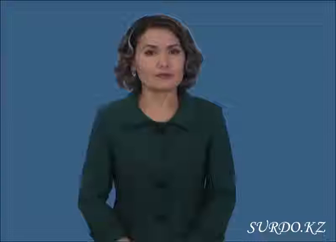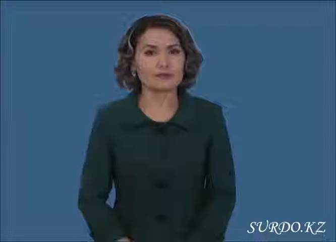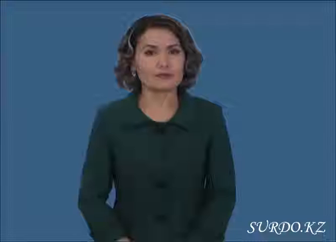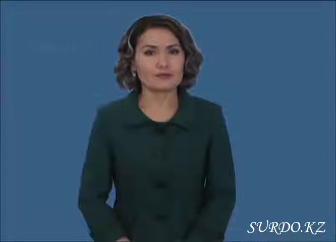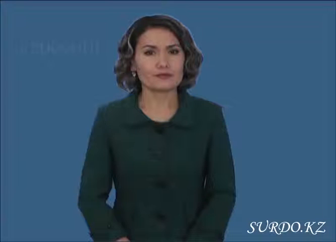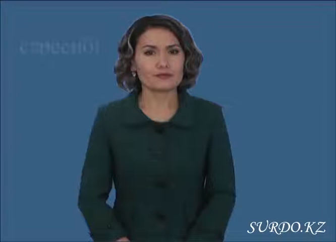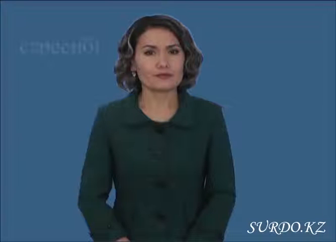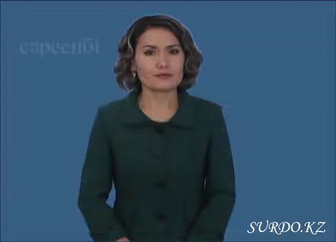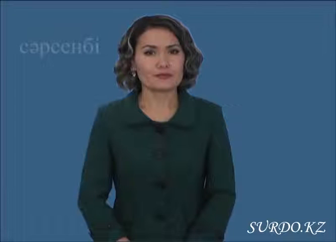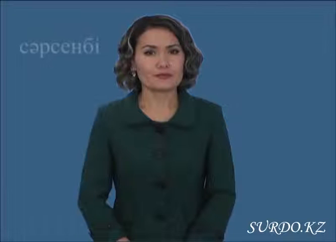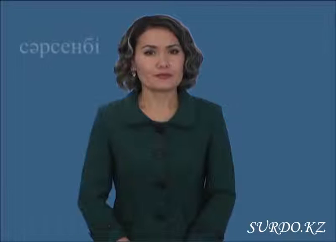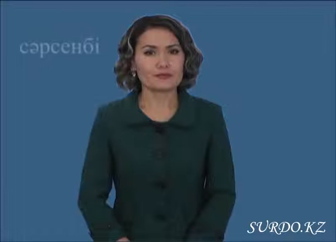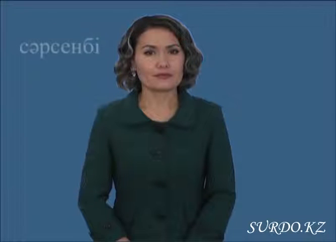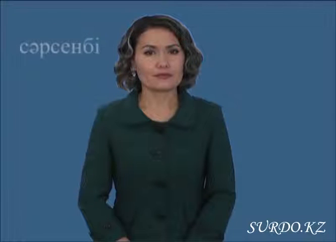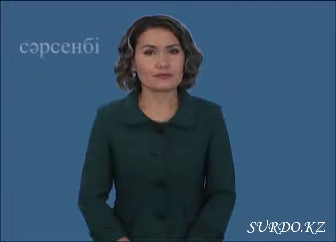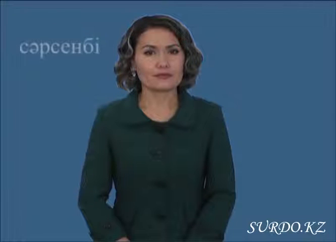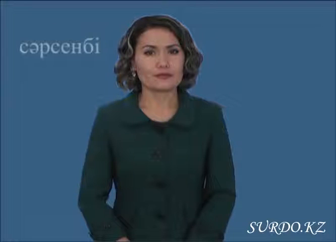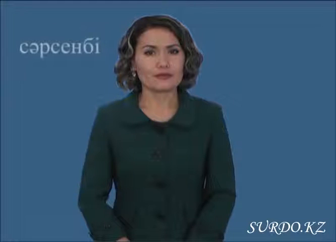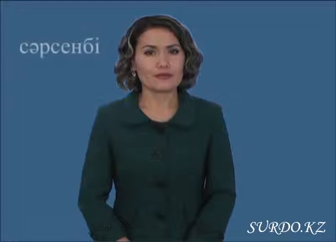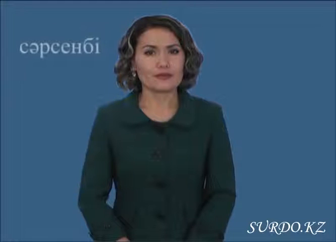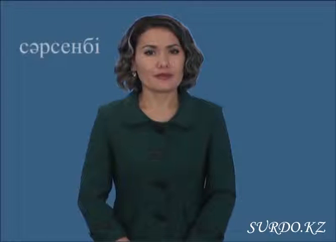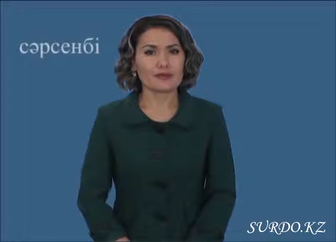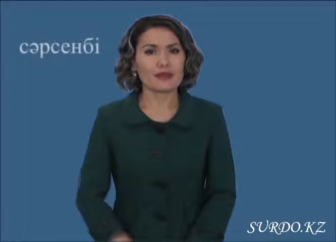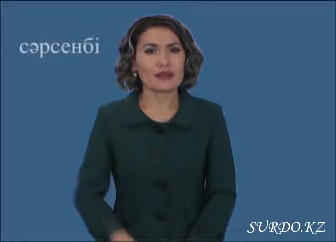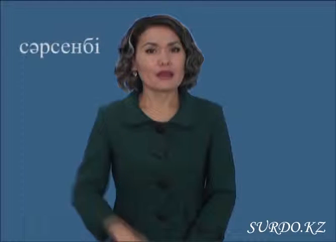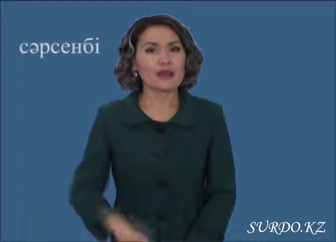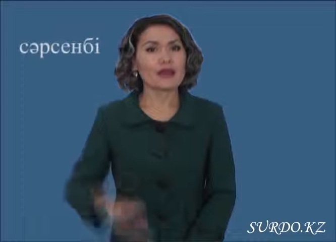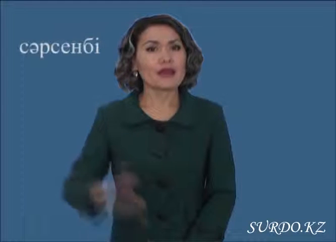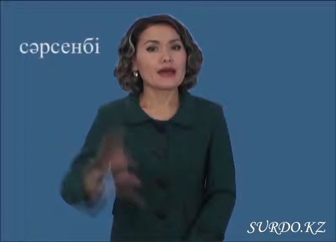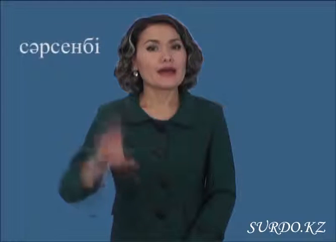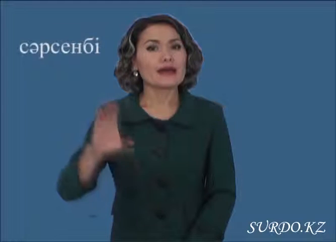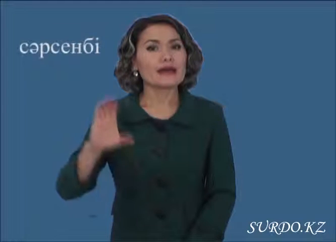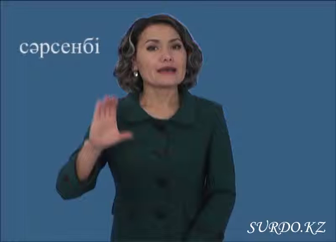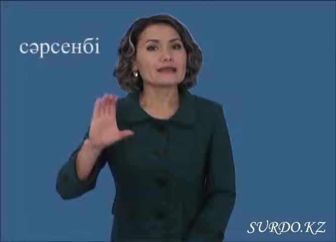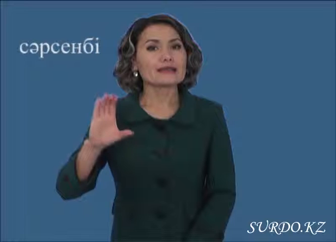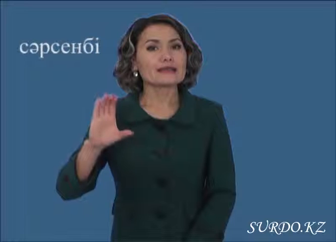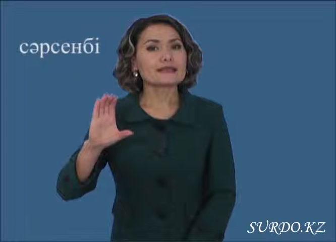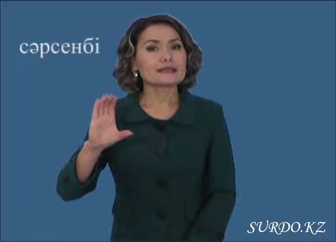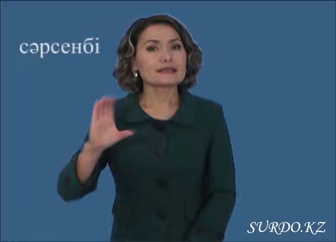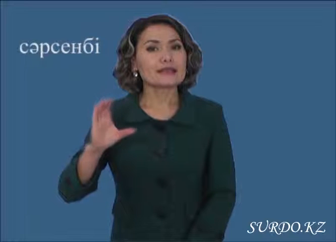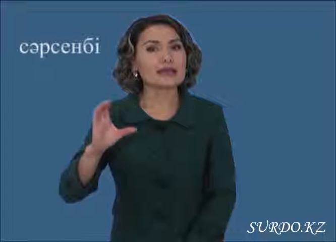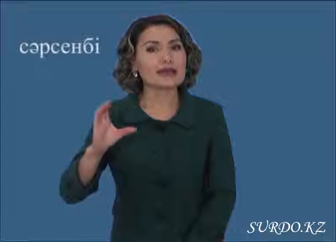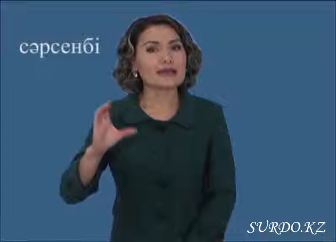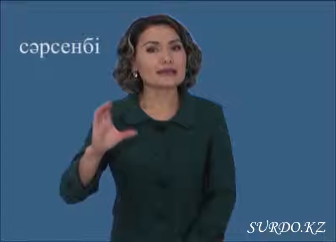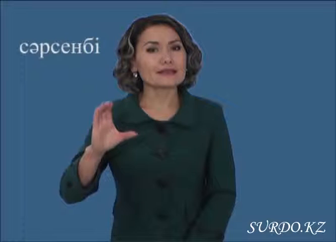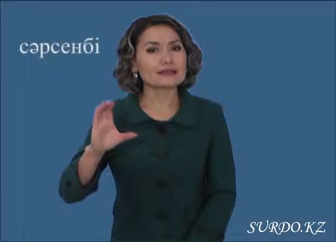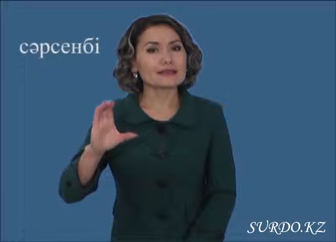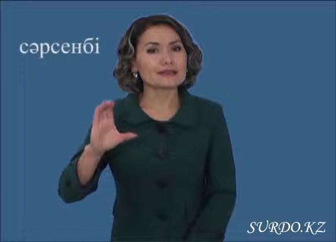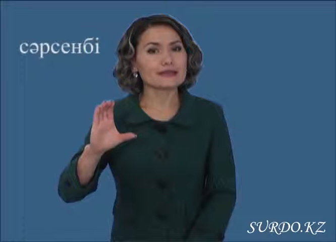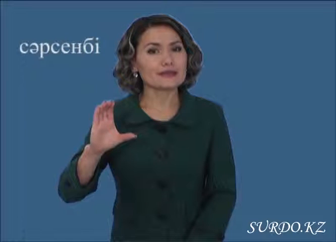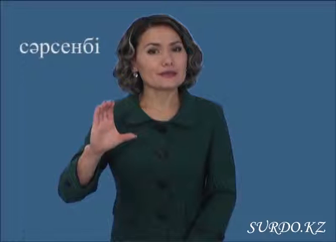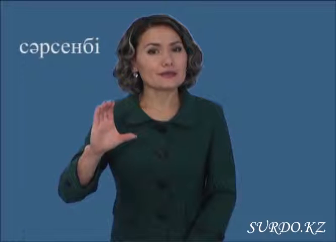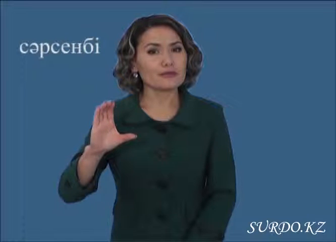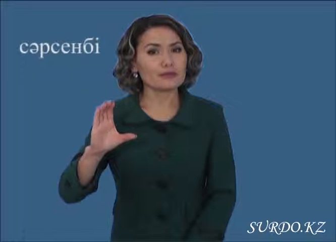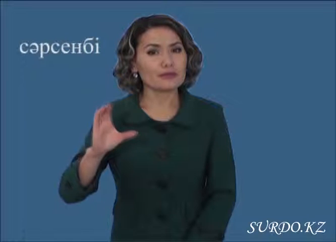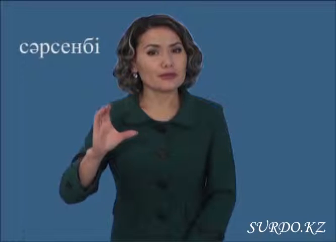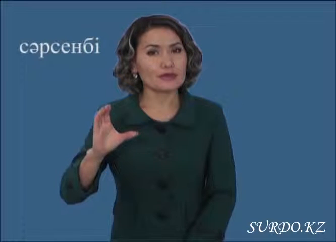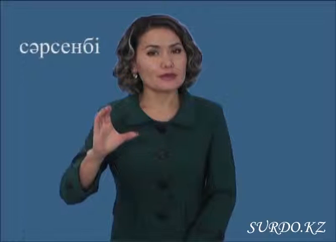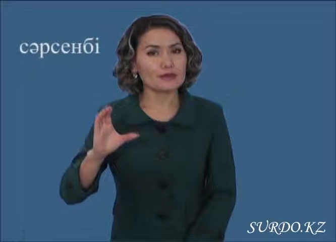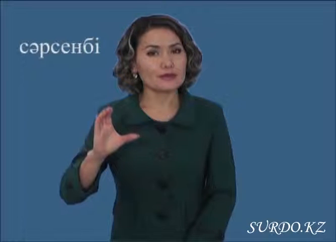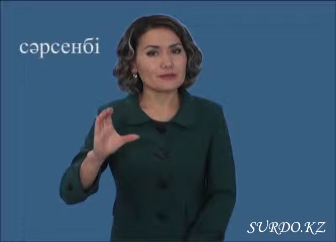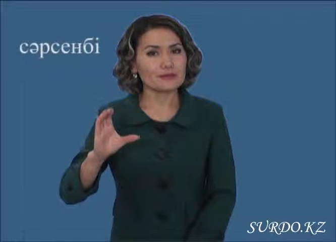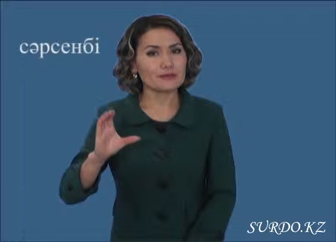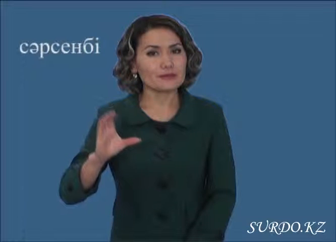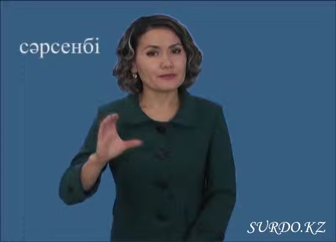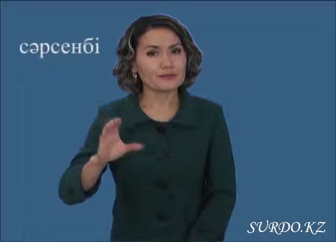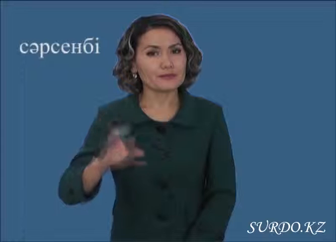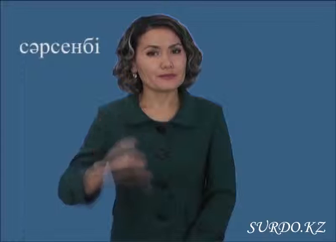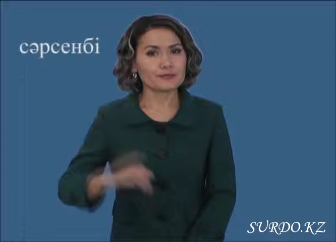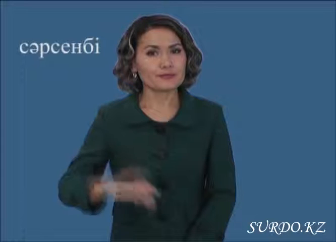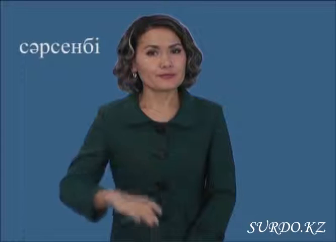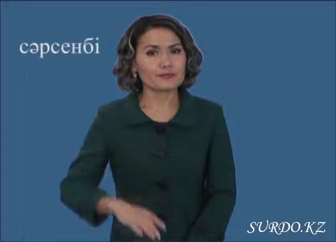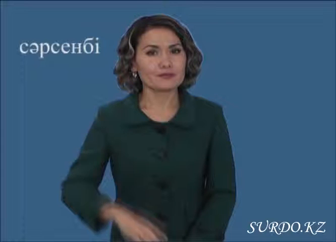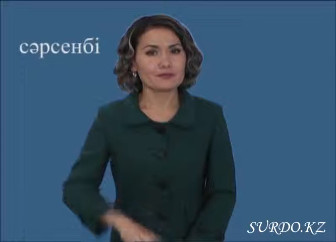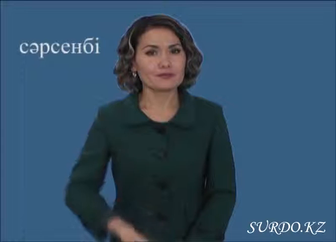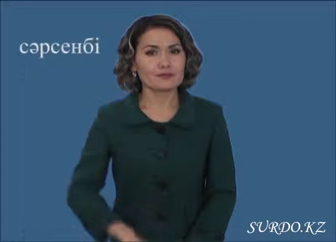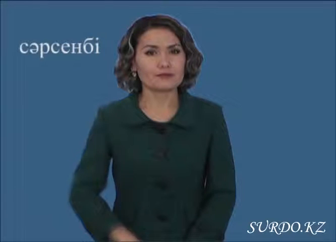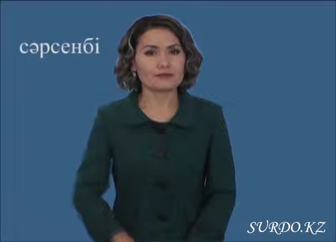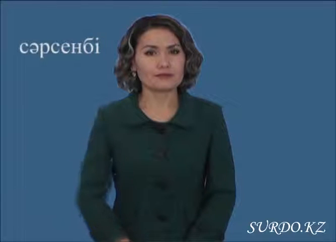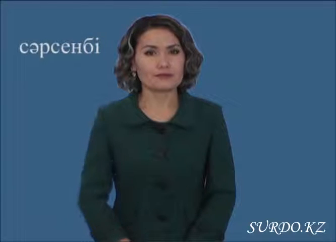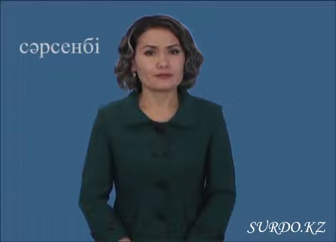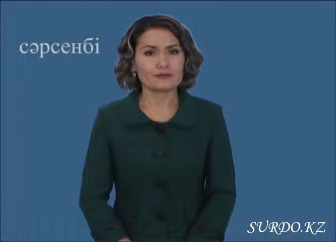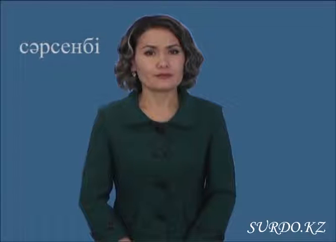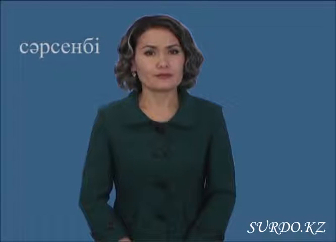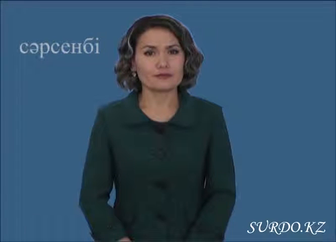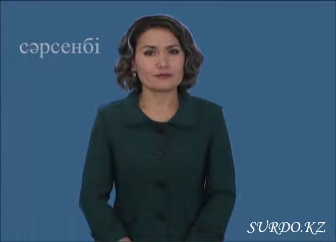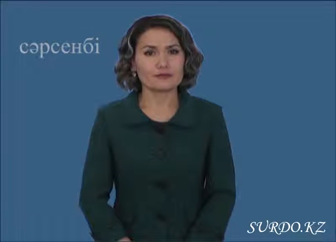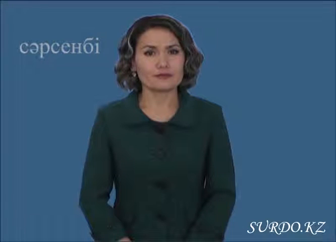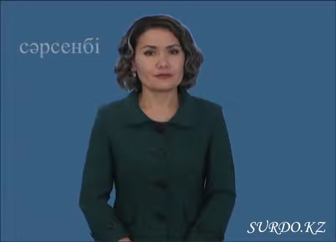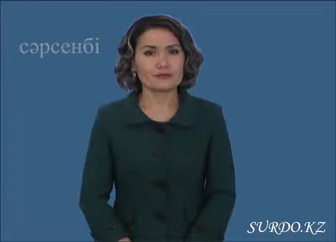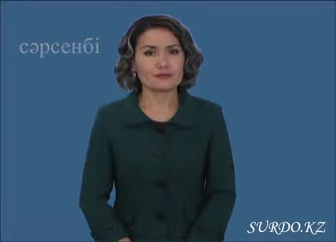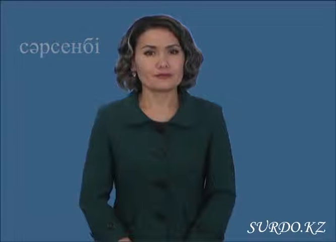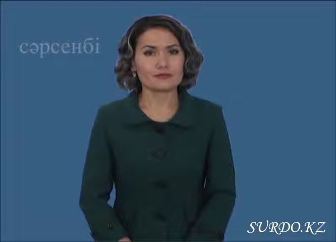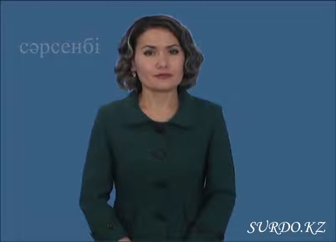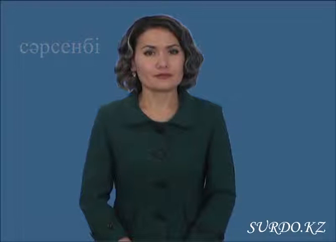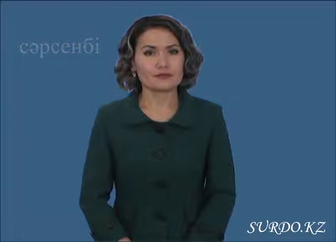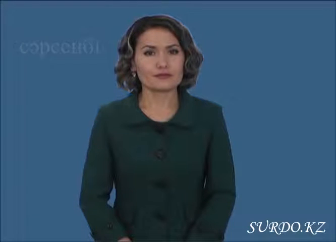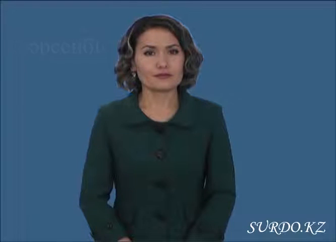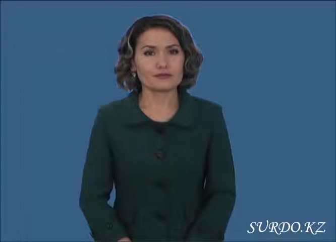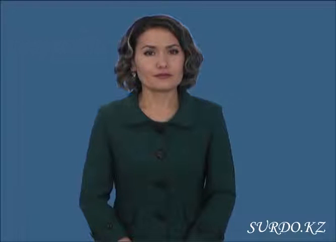Сәрсенбі